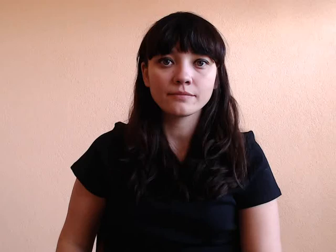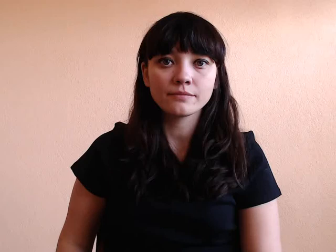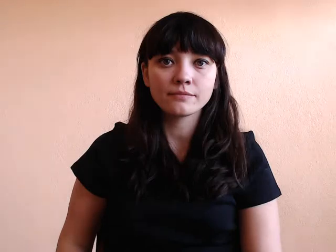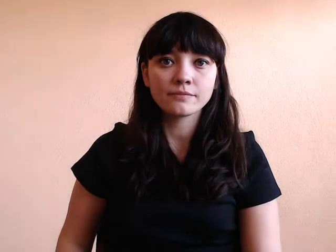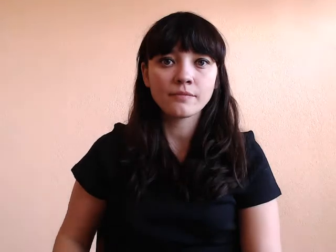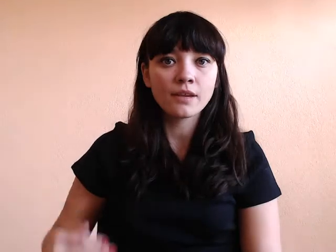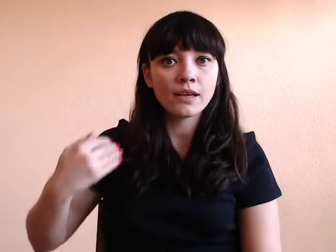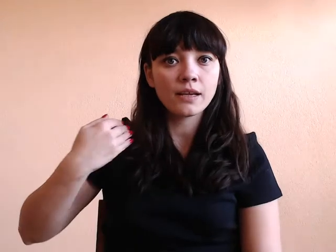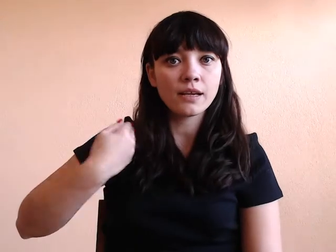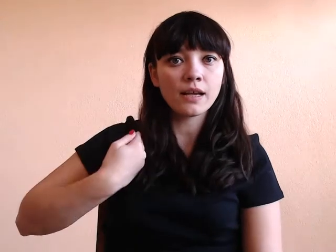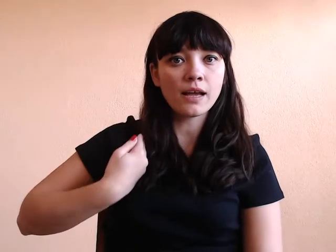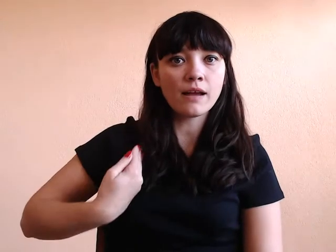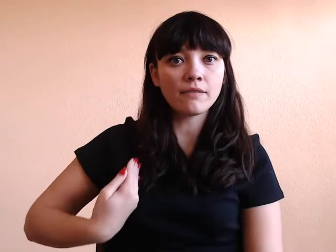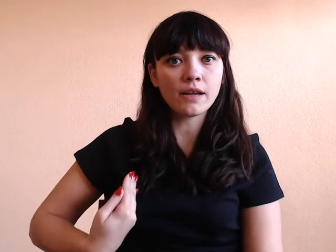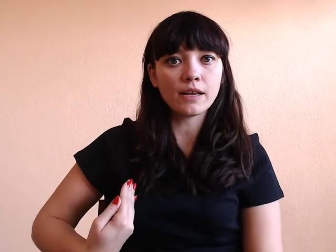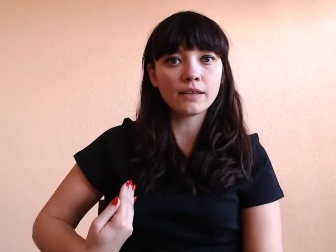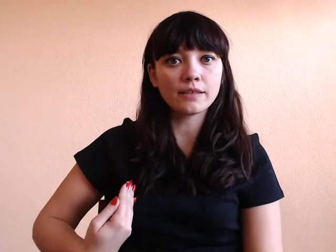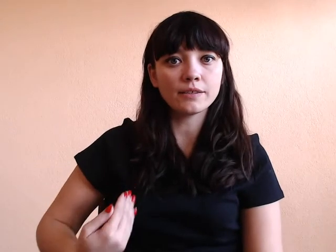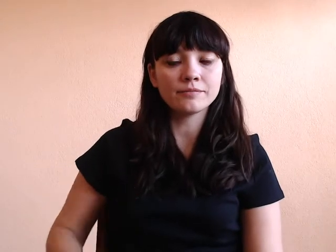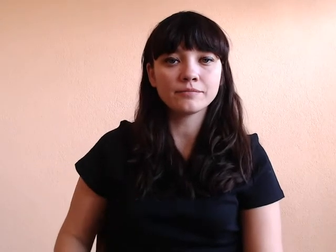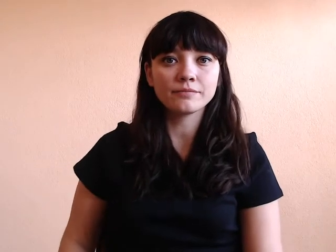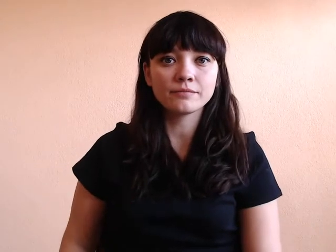KAWALER